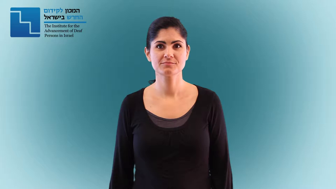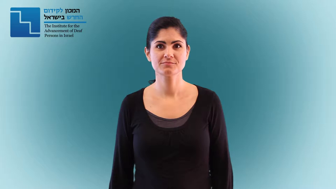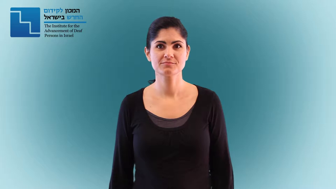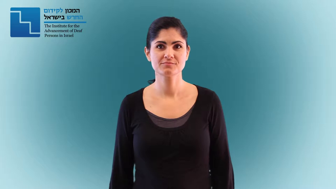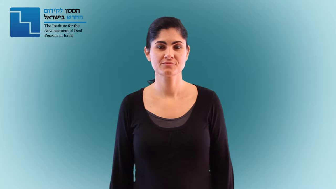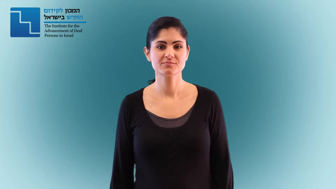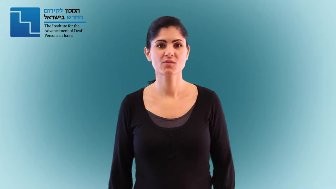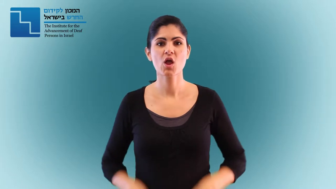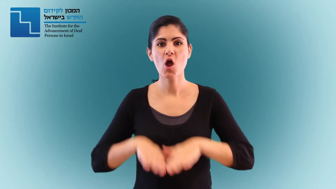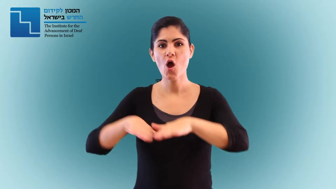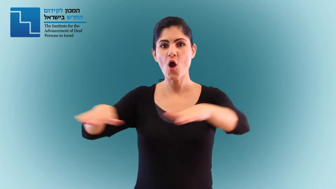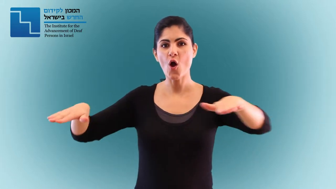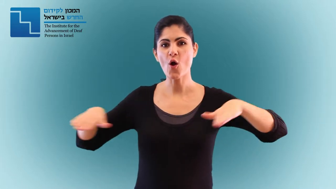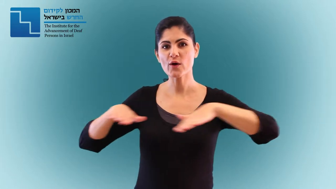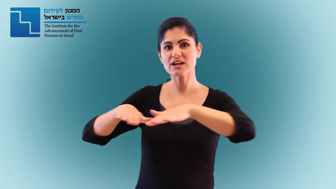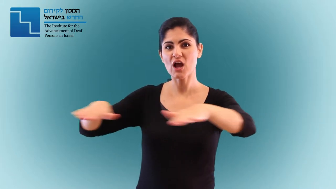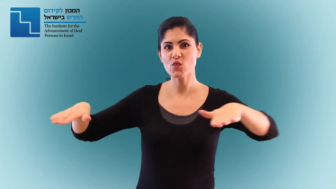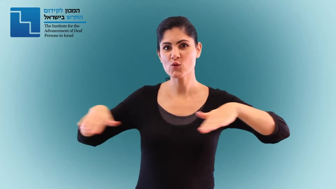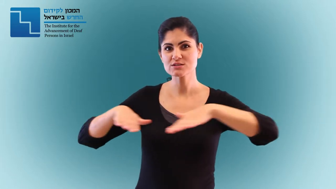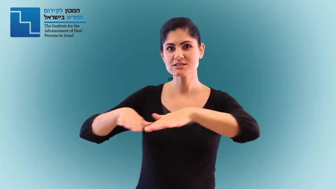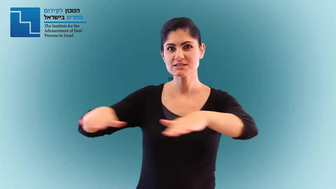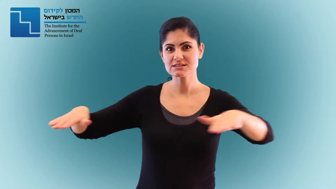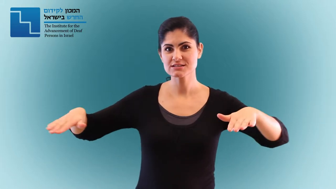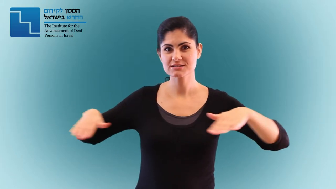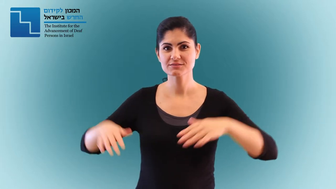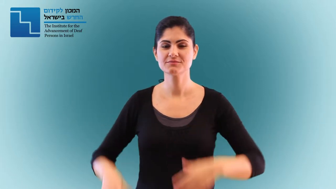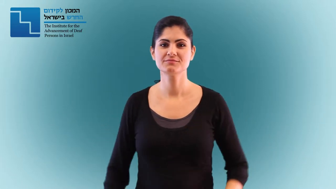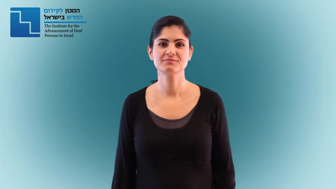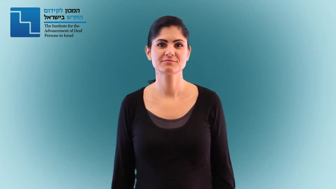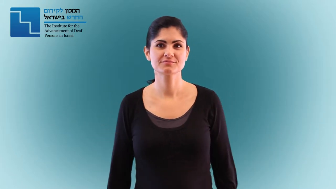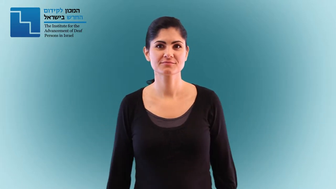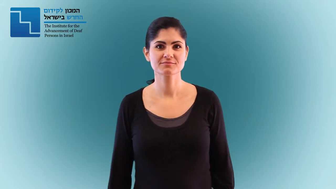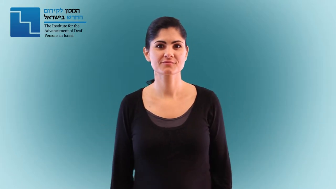אוקיינוס